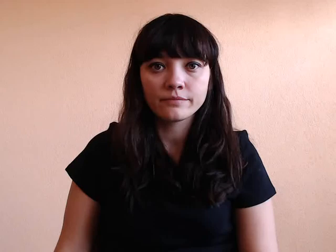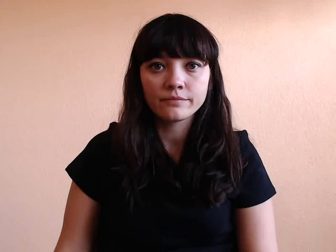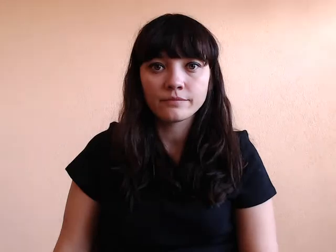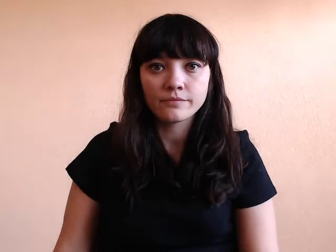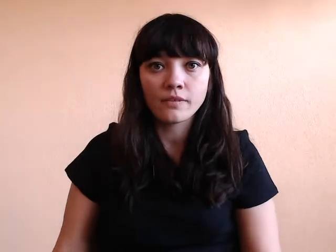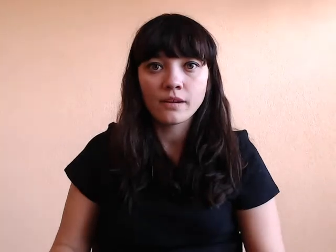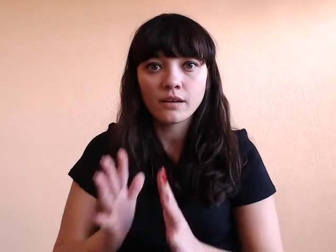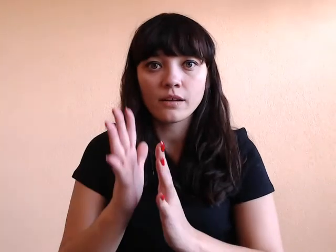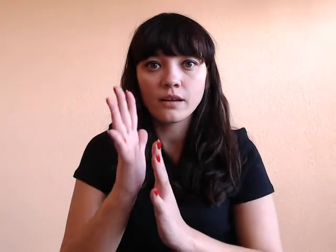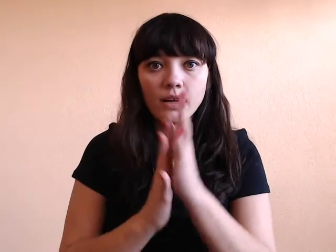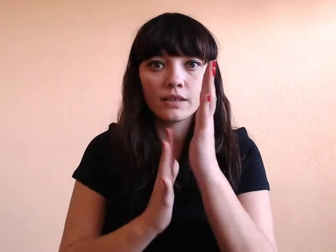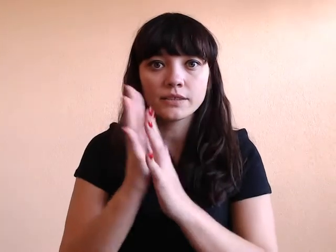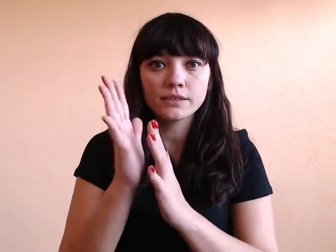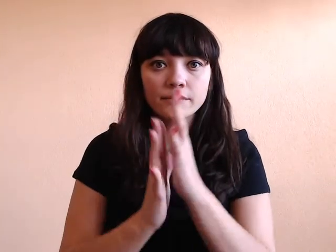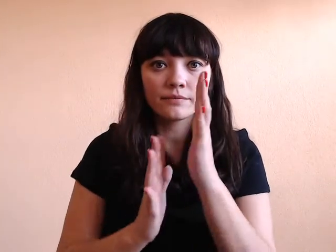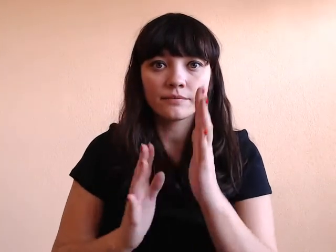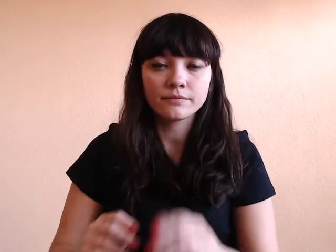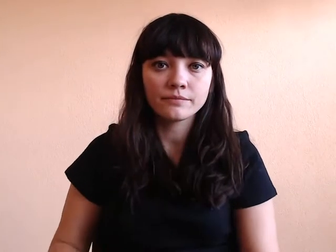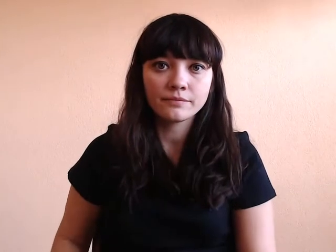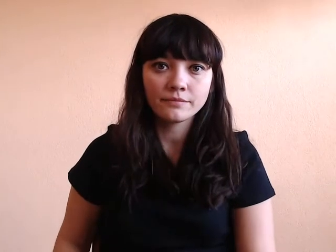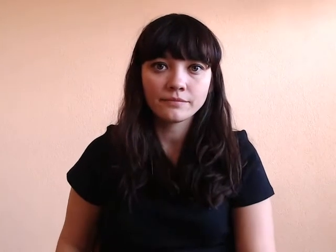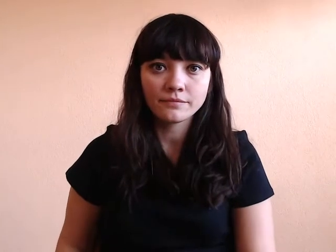LAS